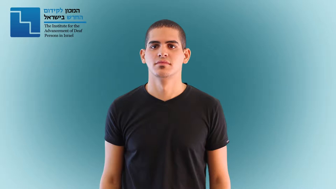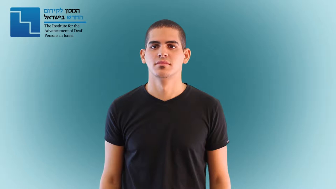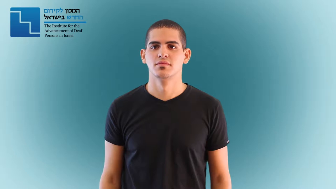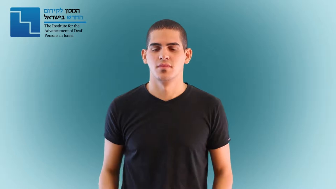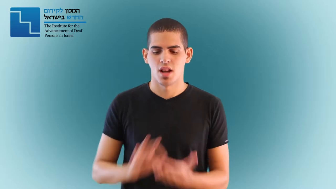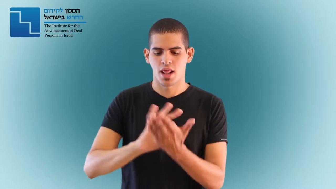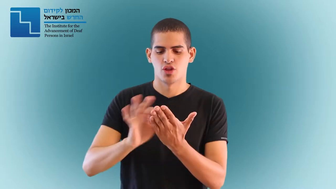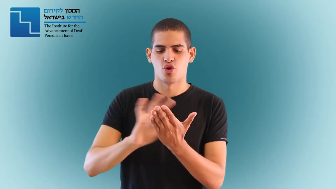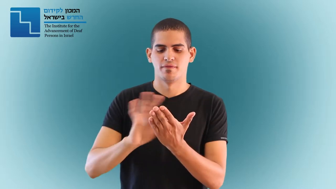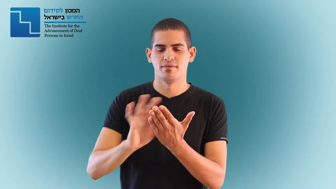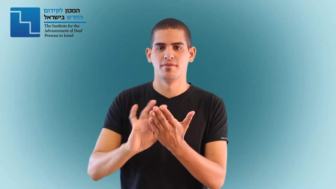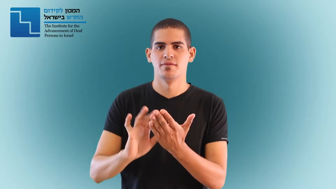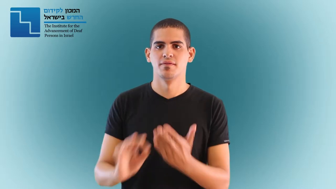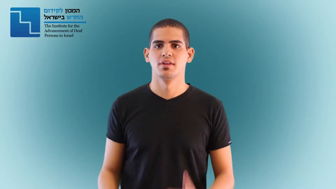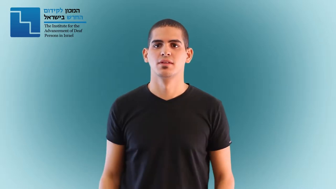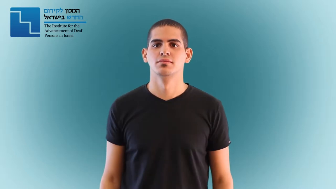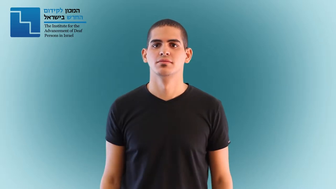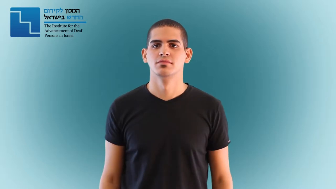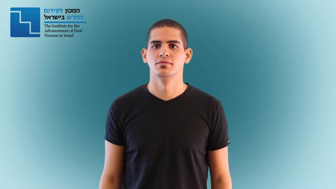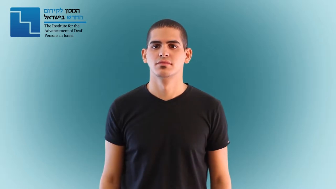לכתוב